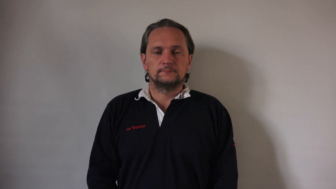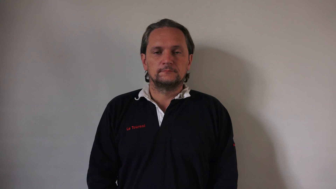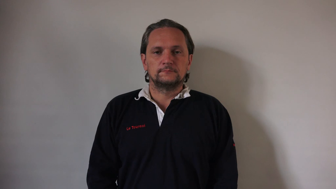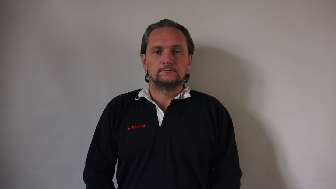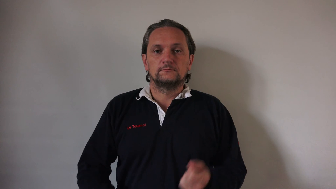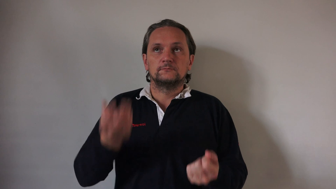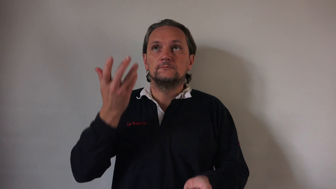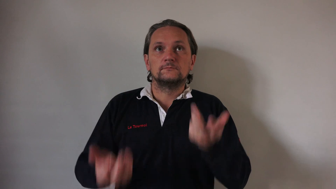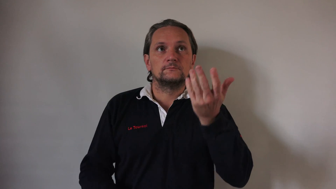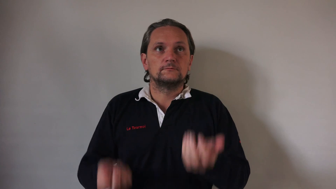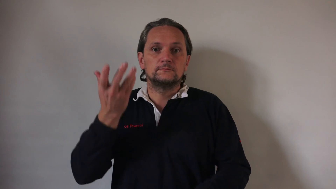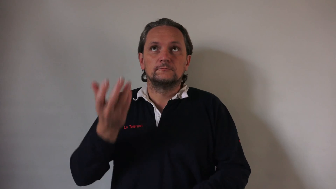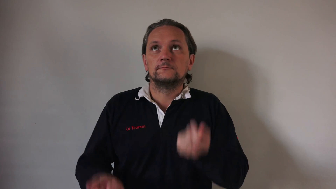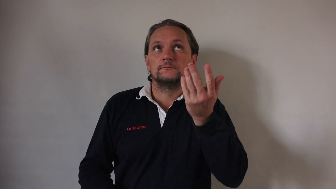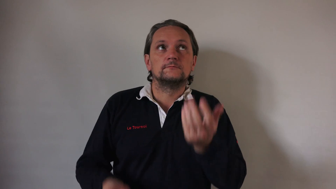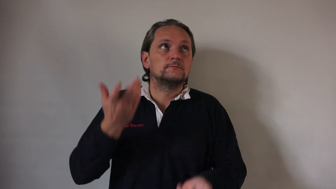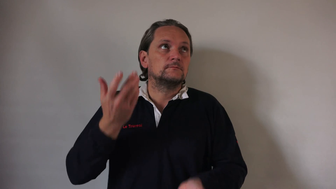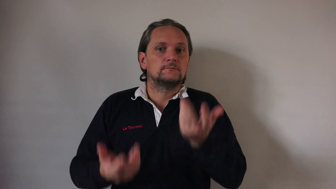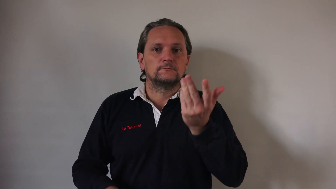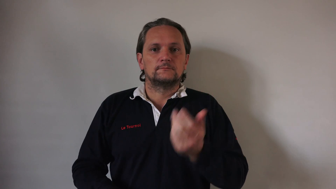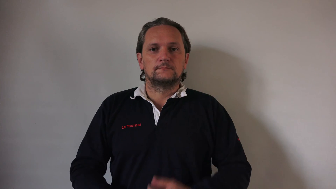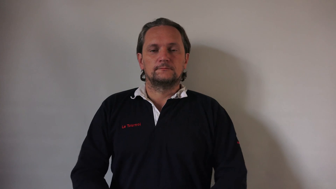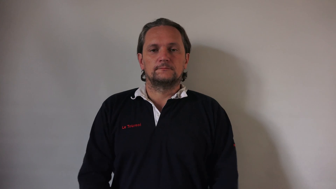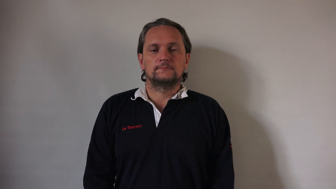Jongler